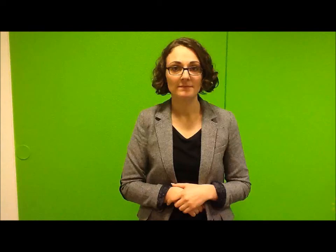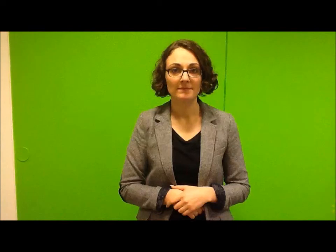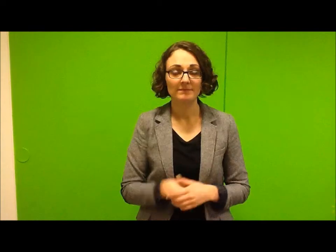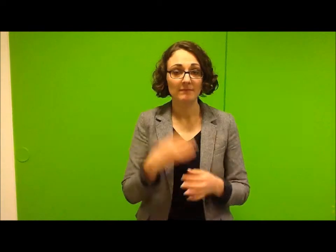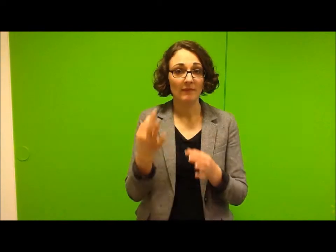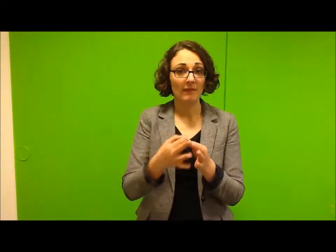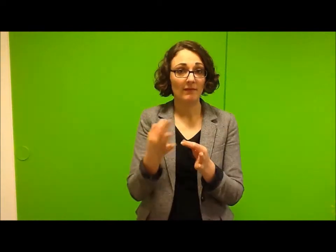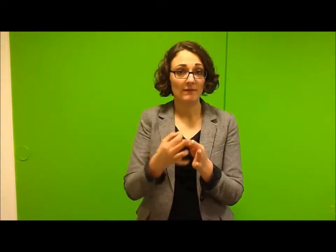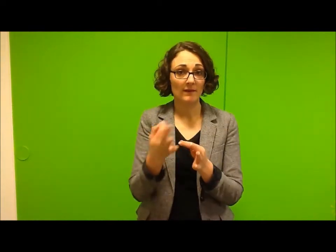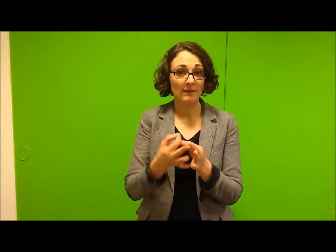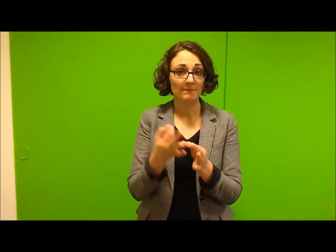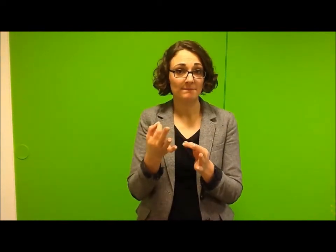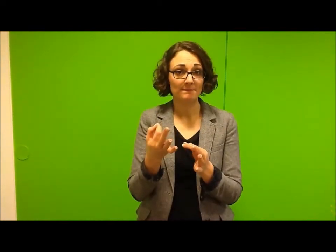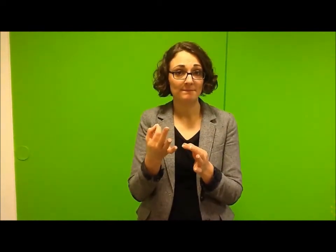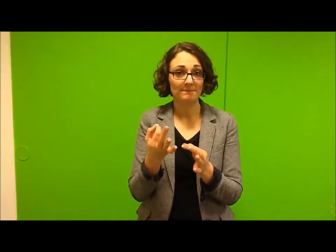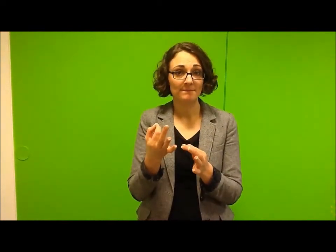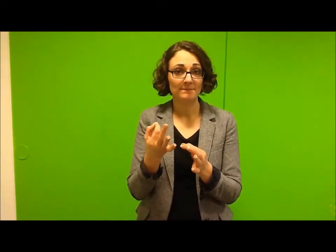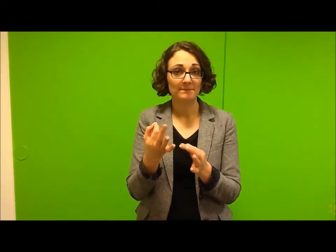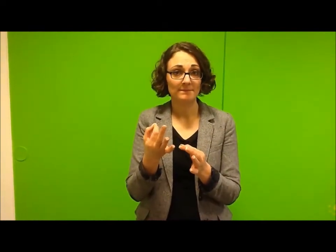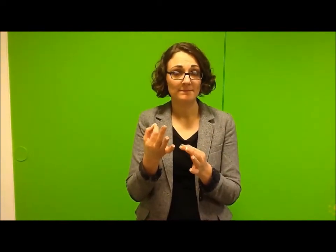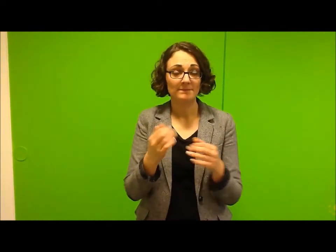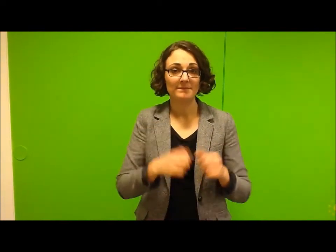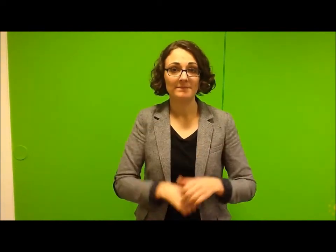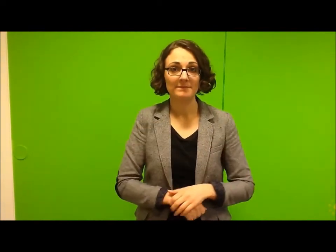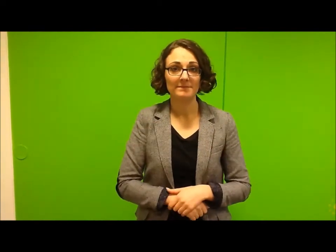Handavinna